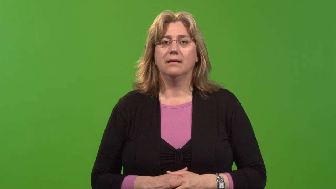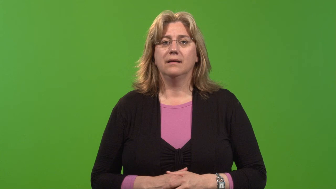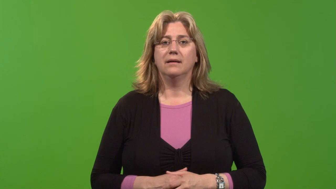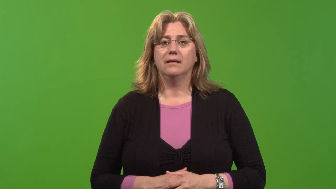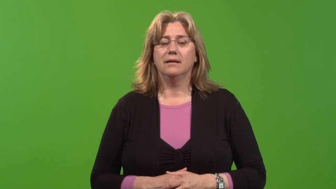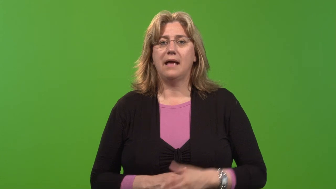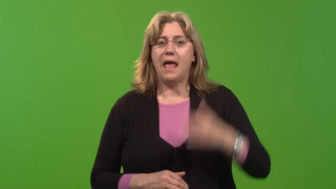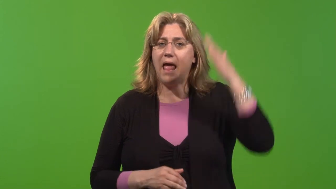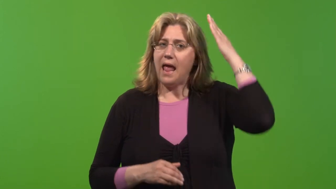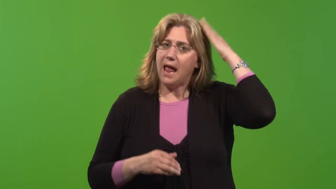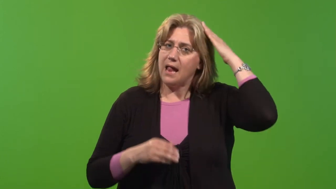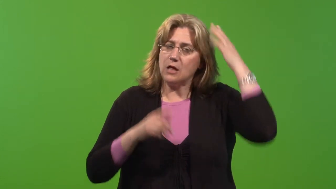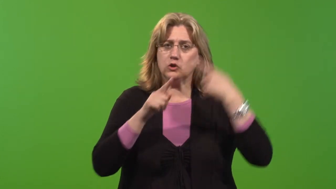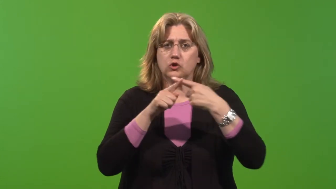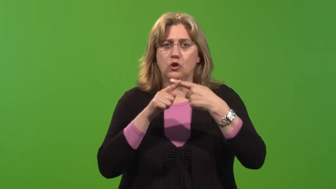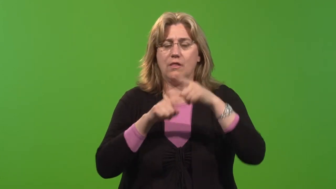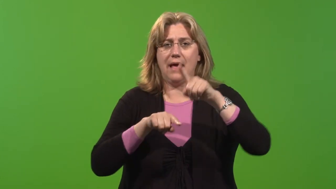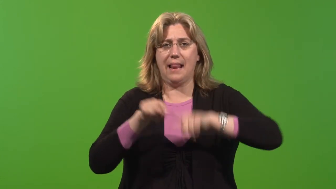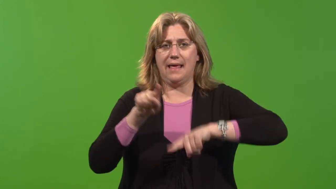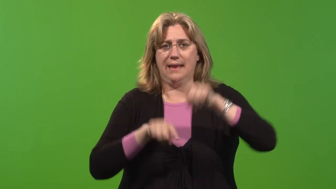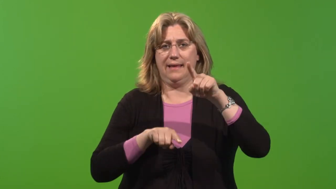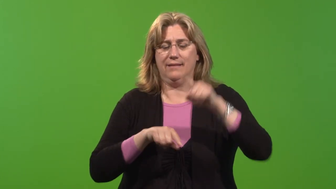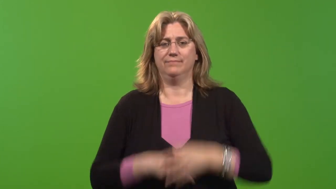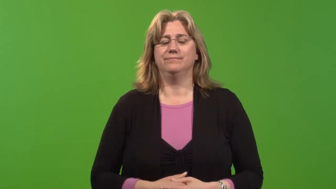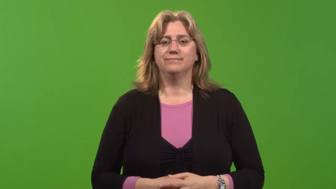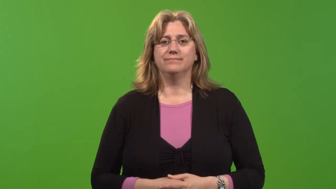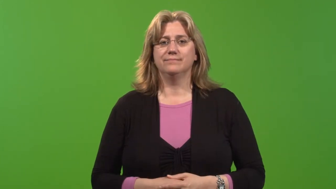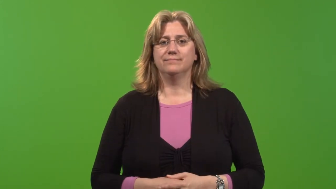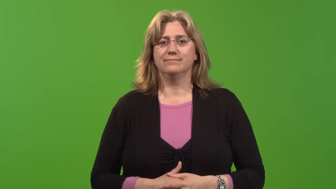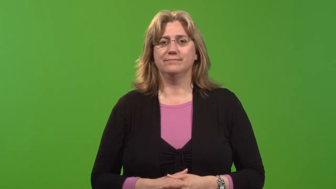Heilaskurðlæknir